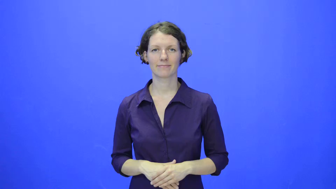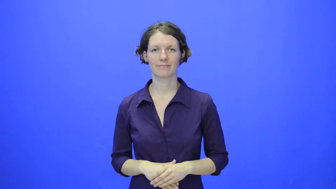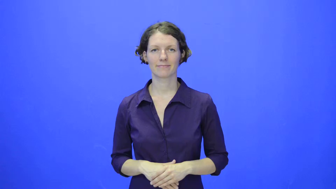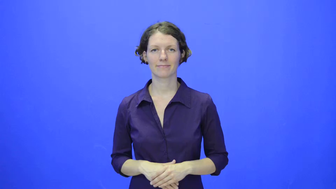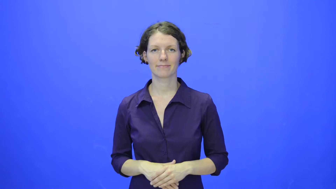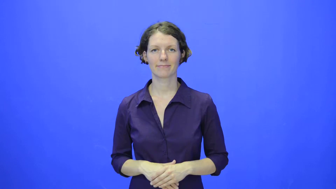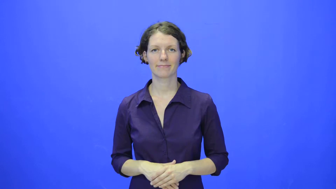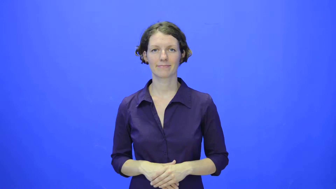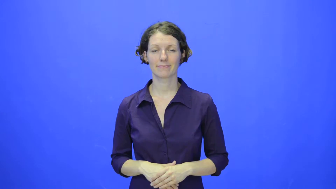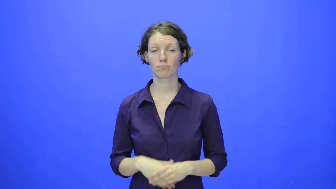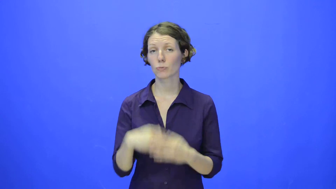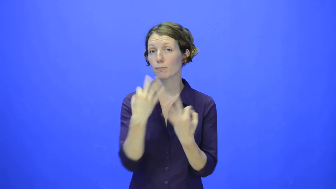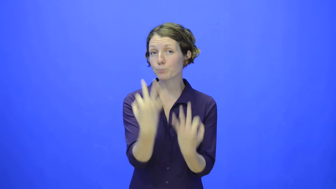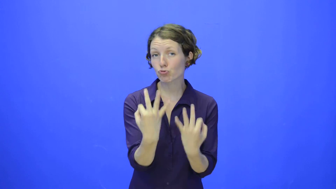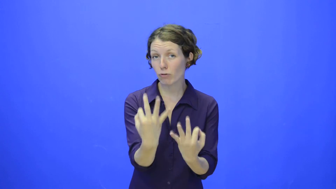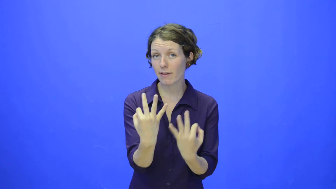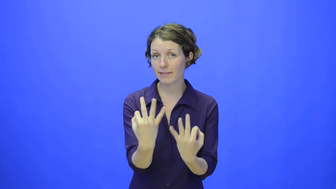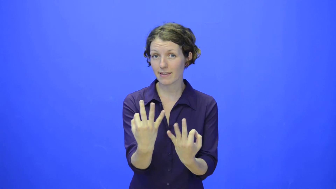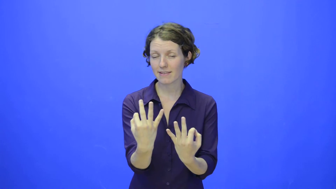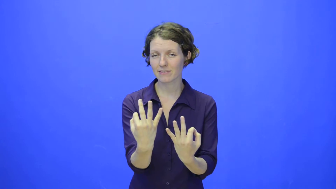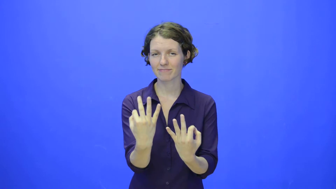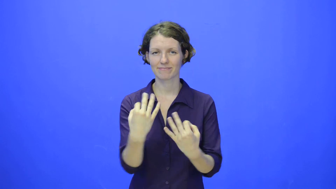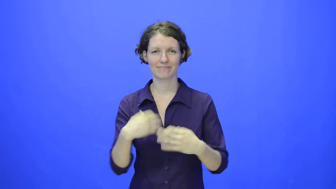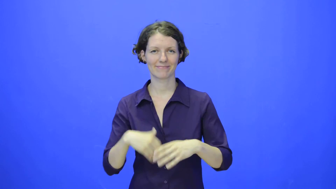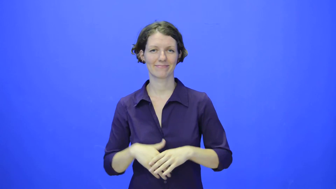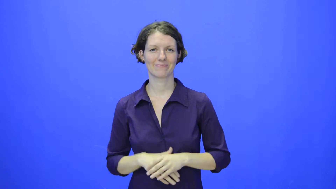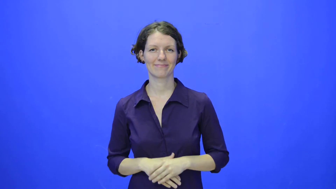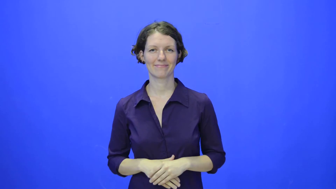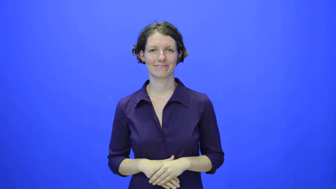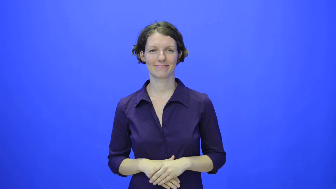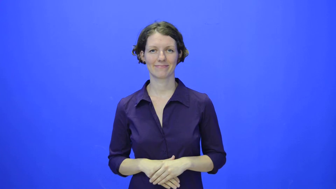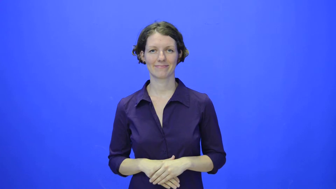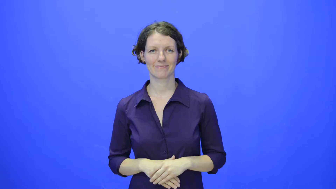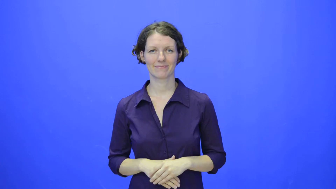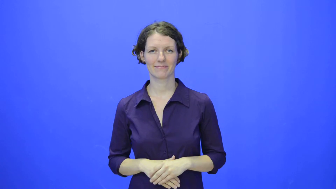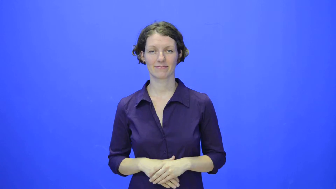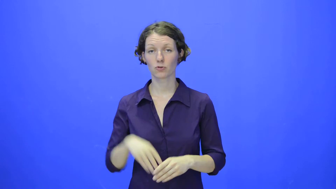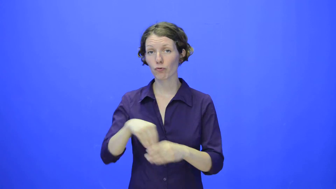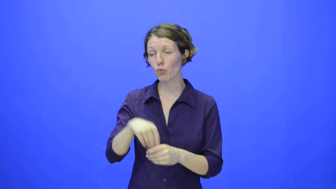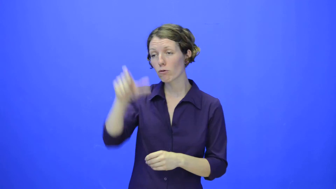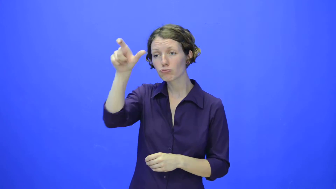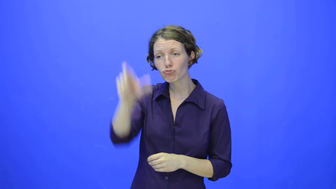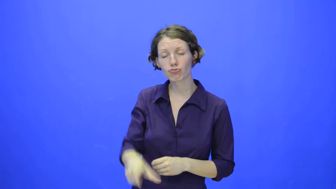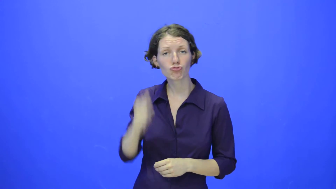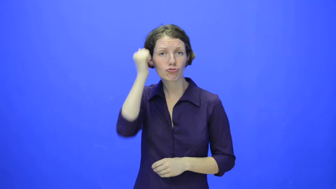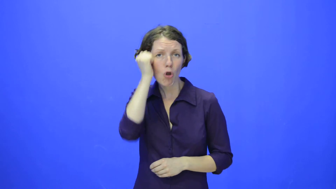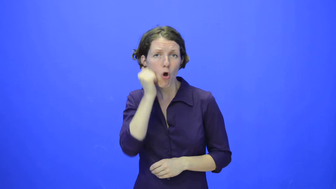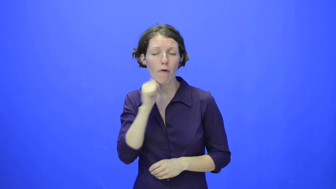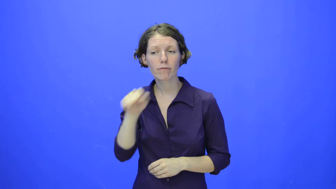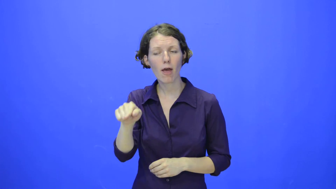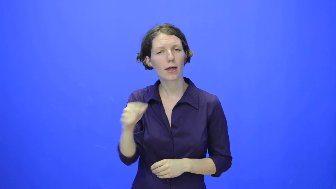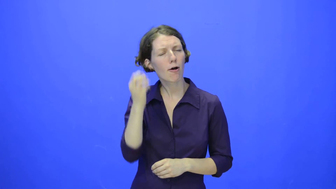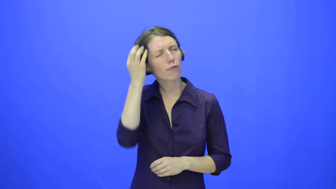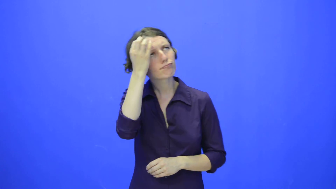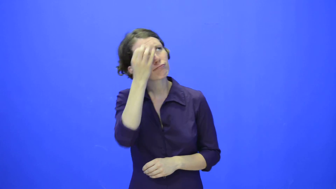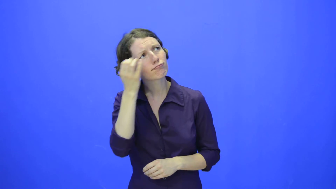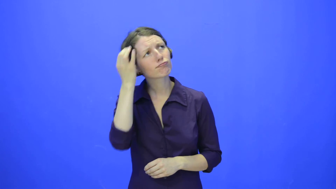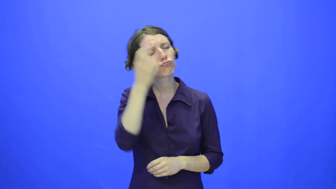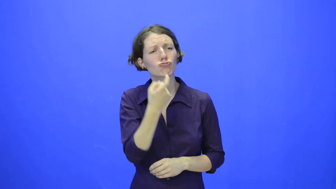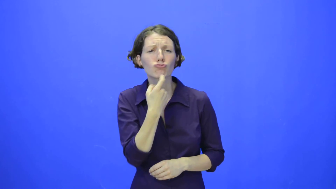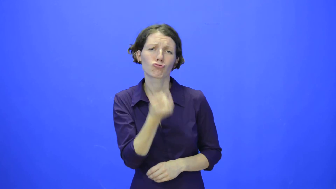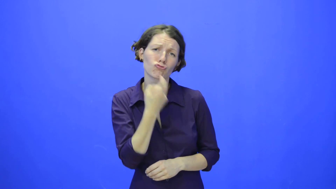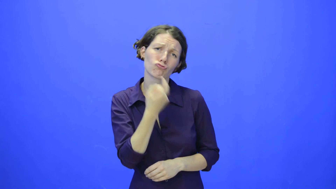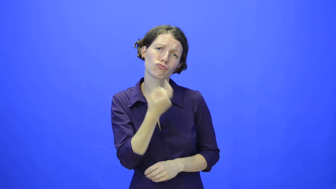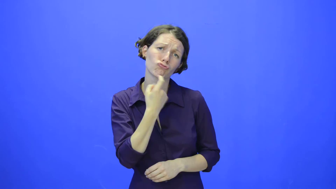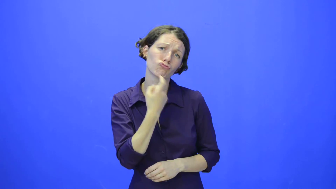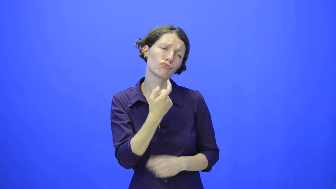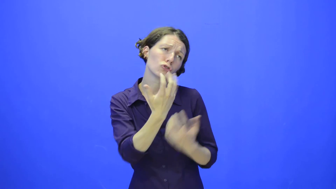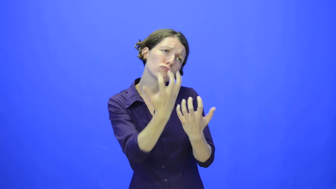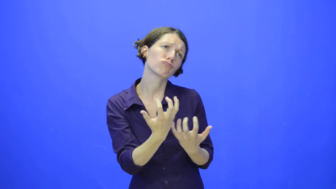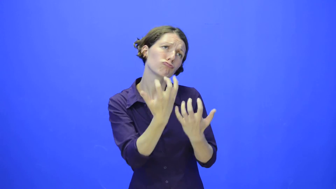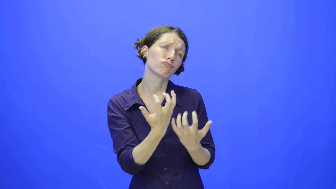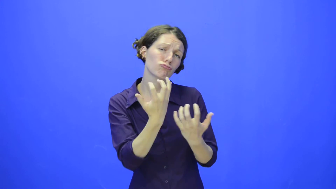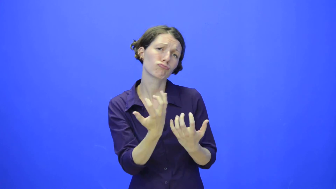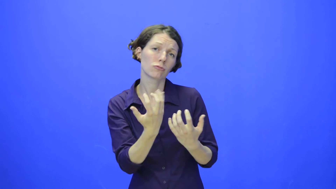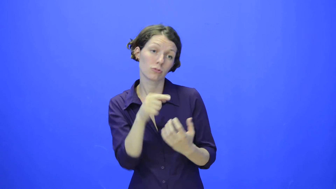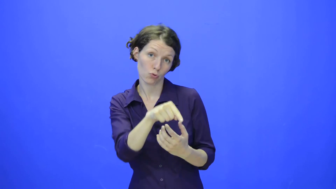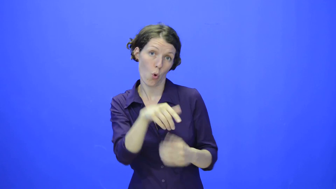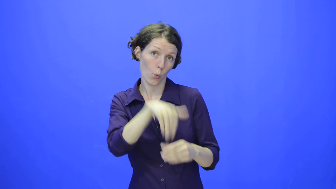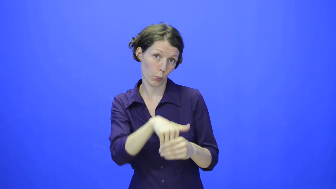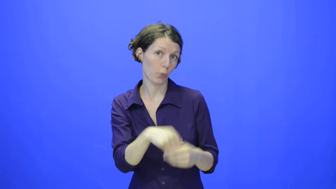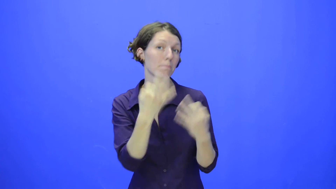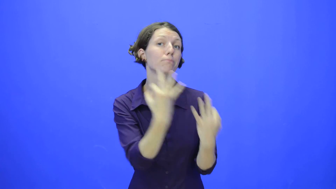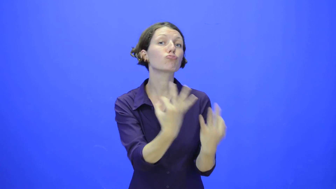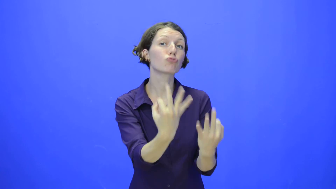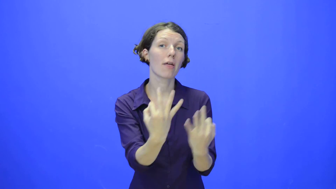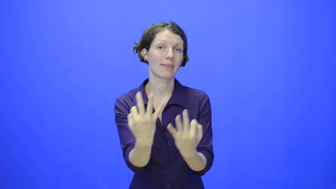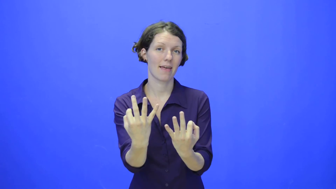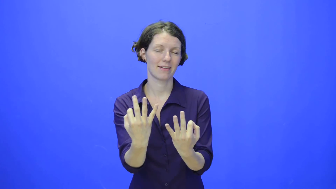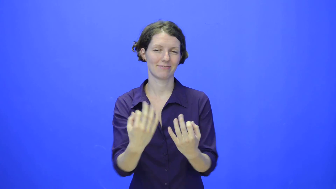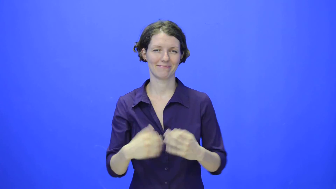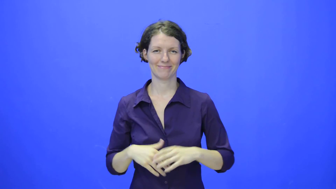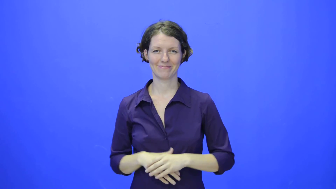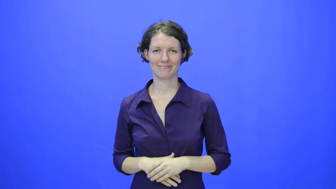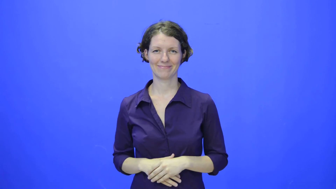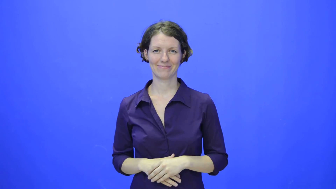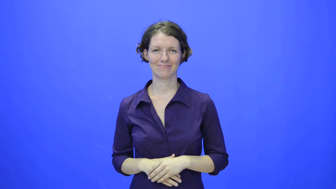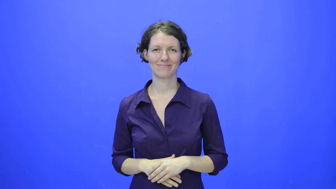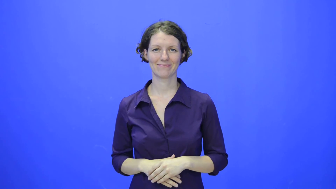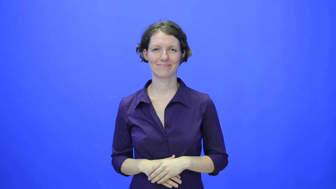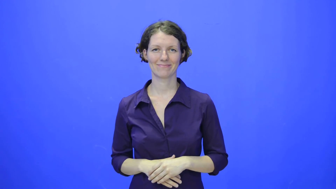přeje